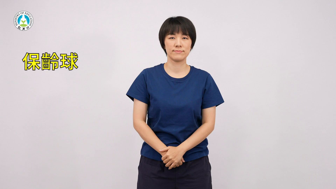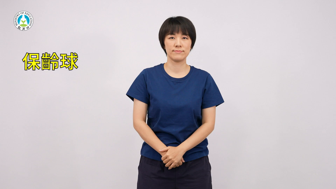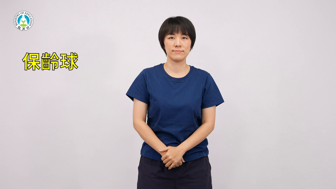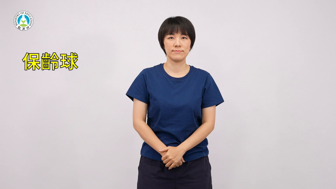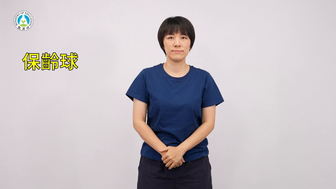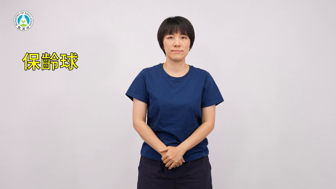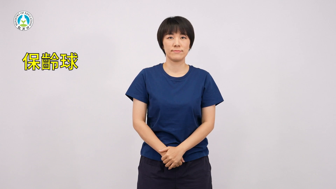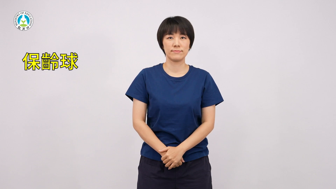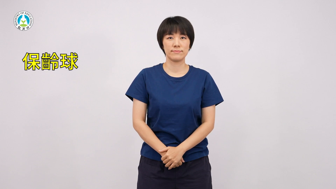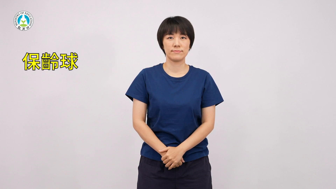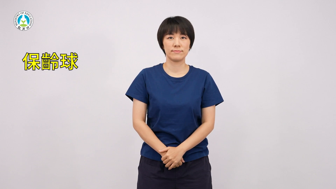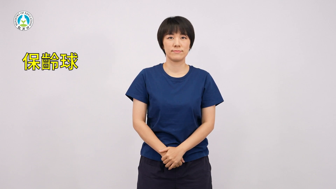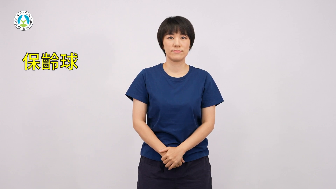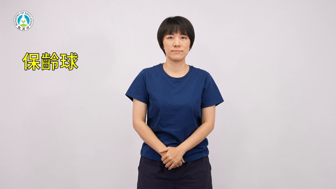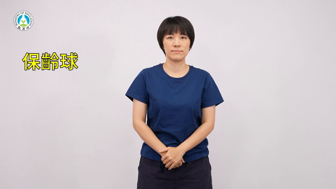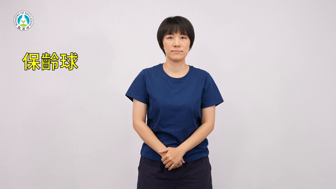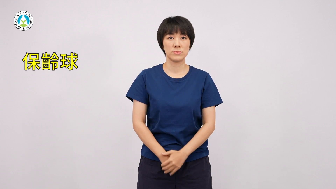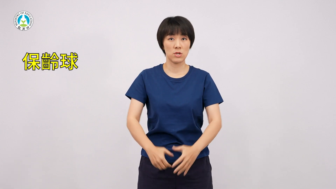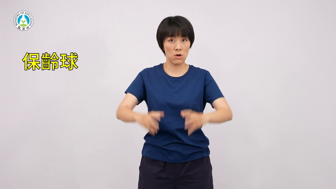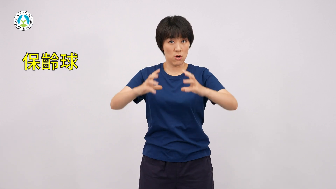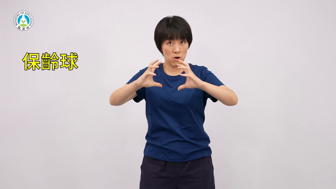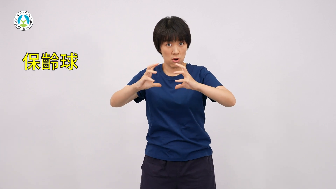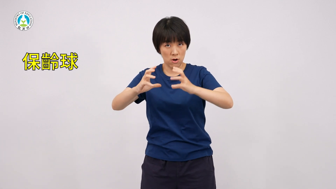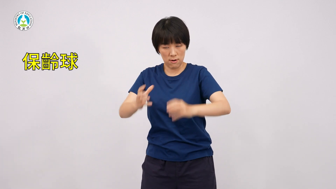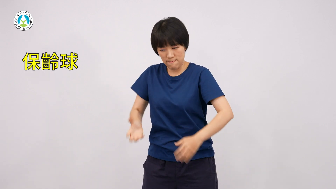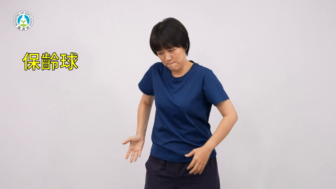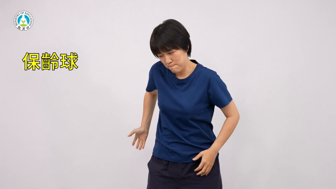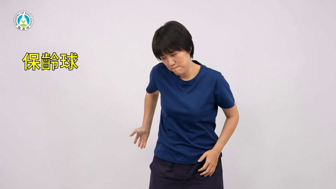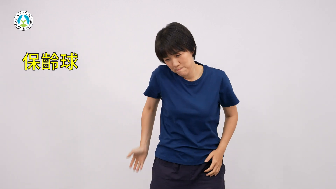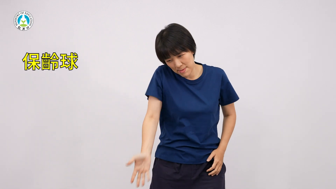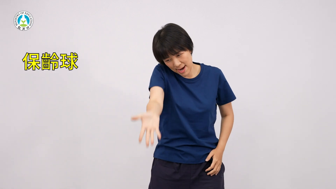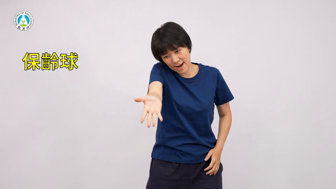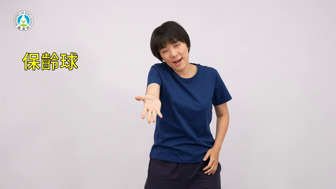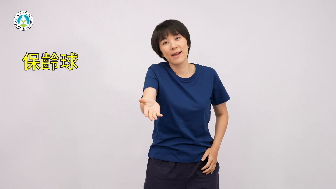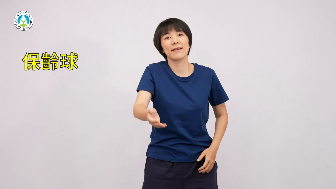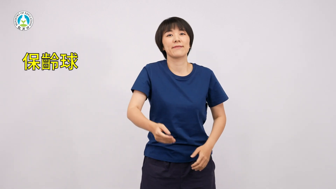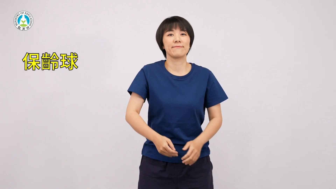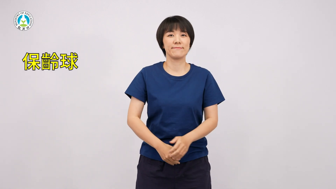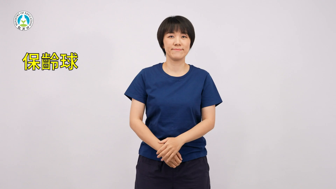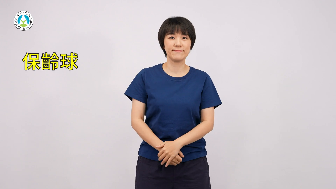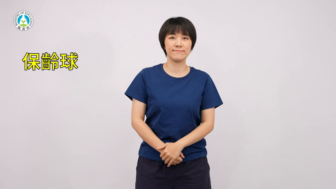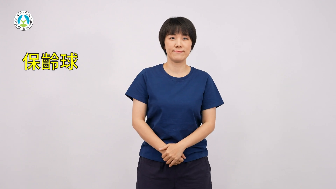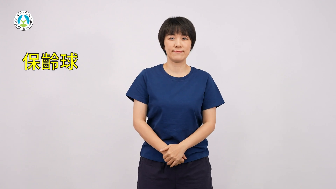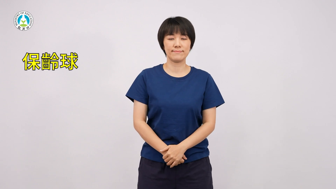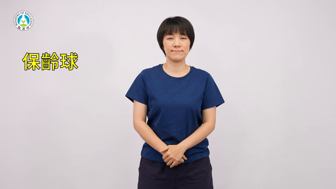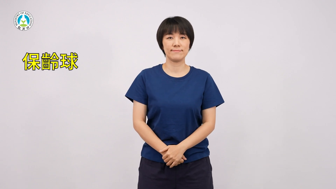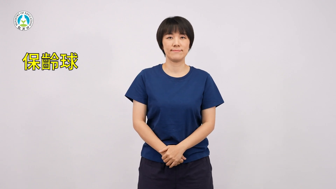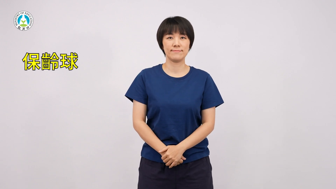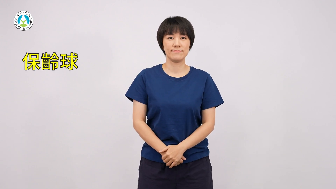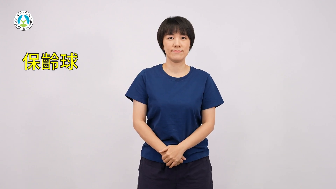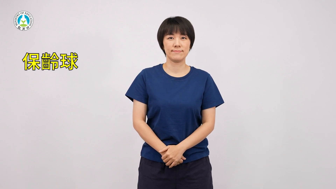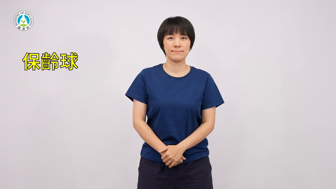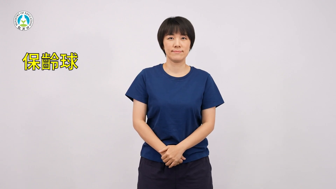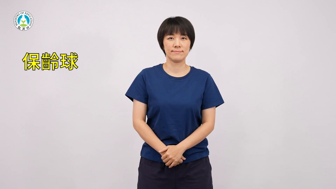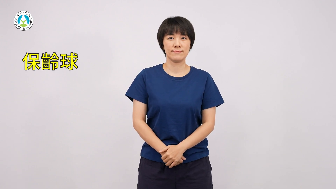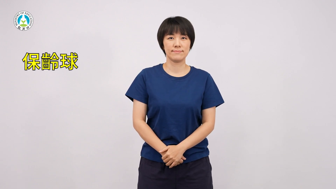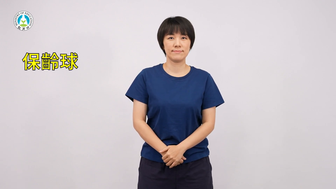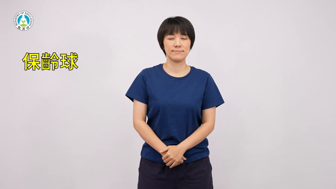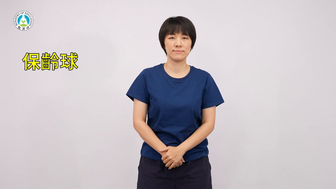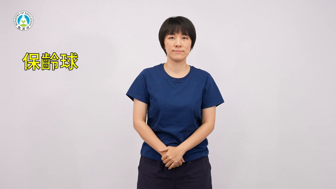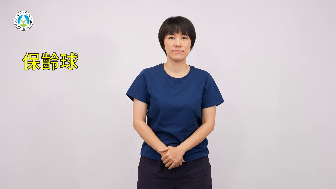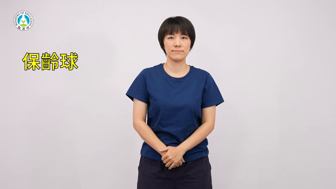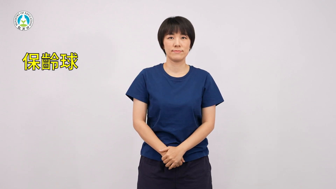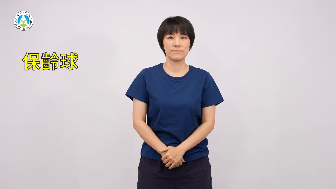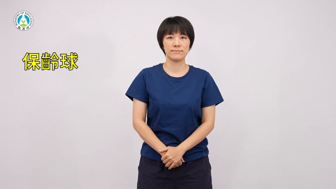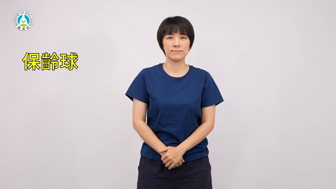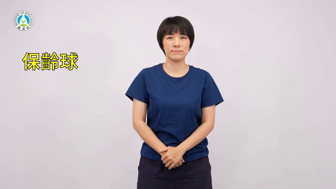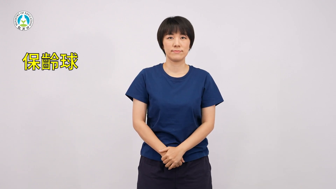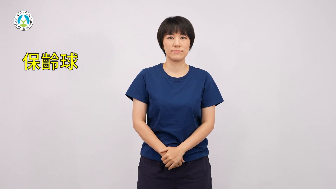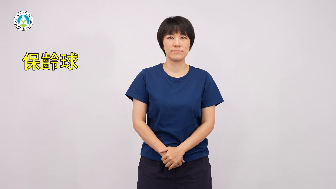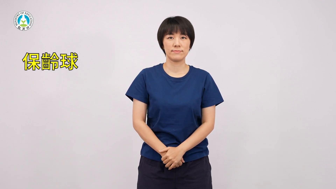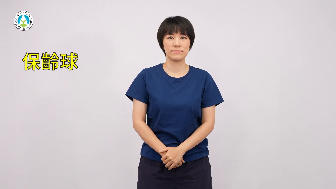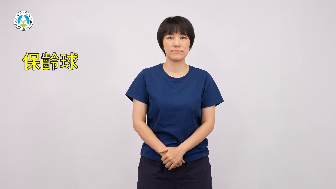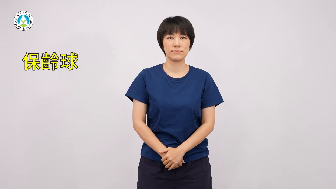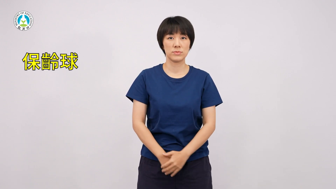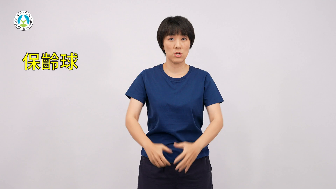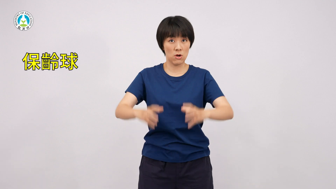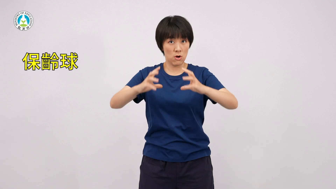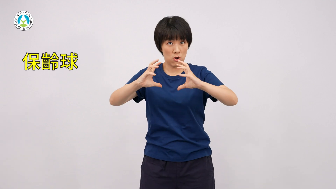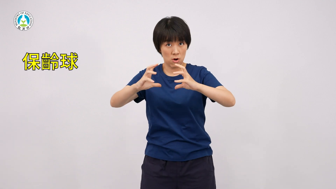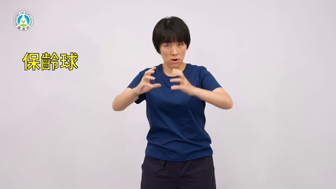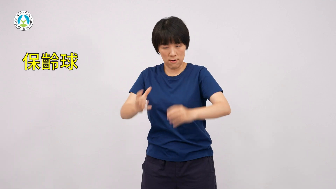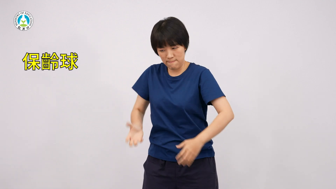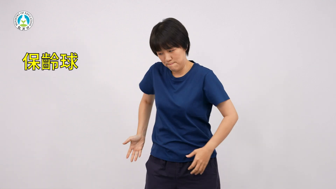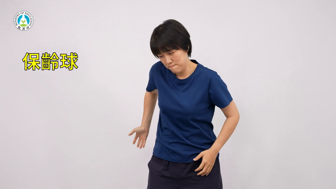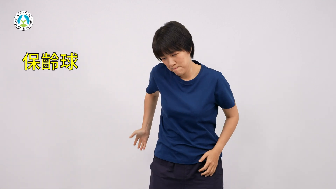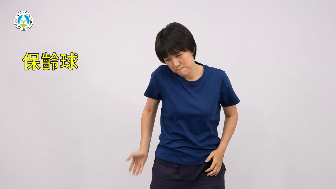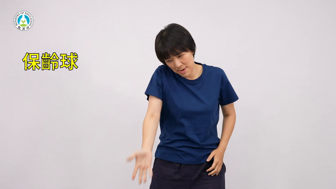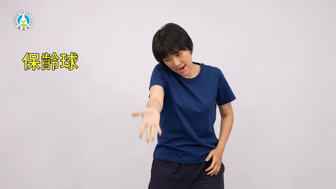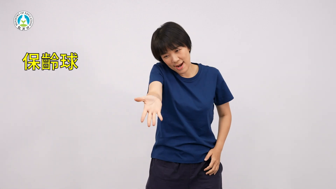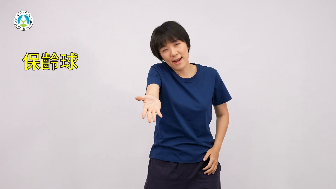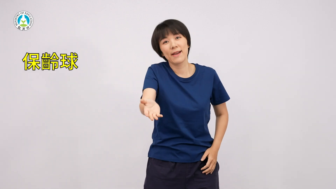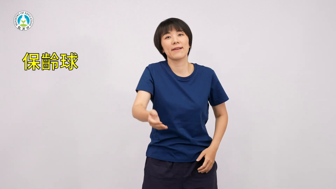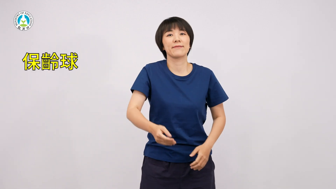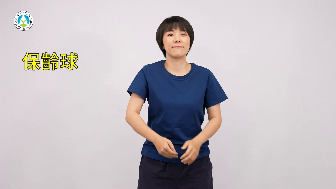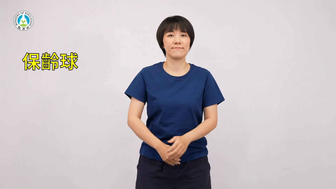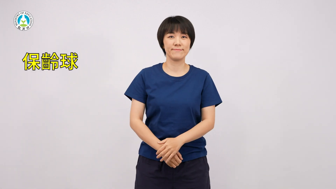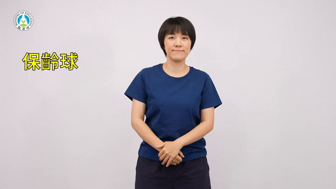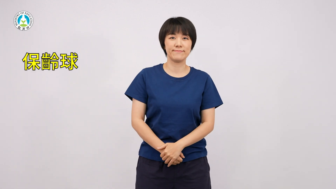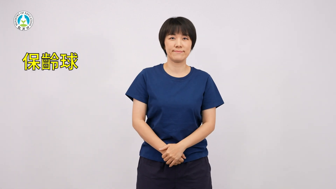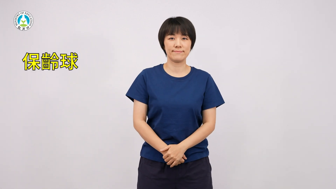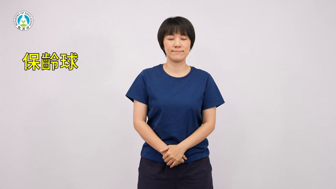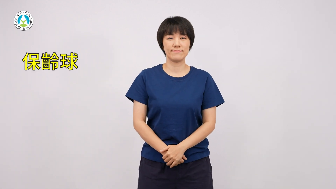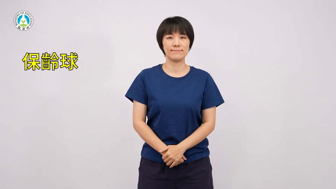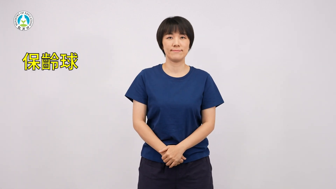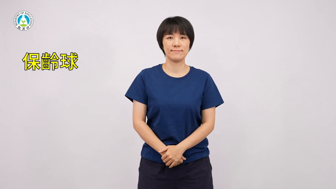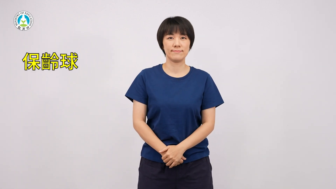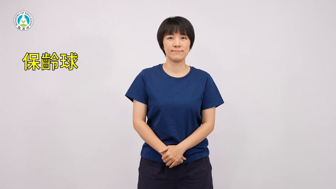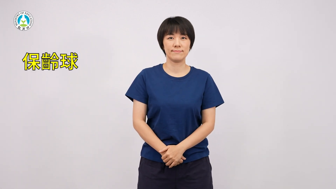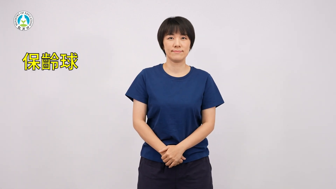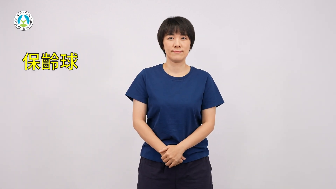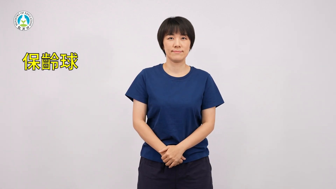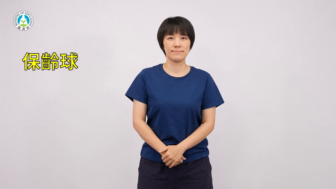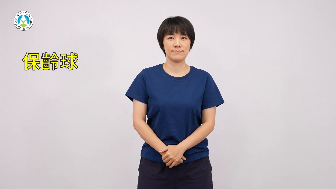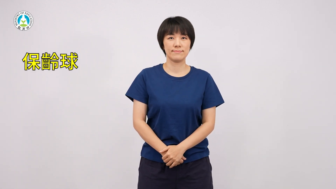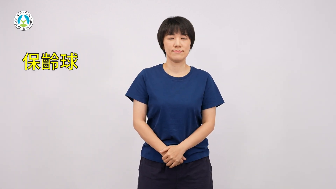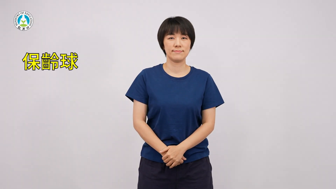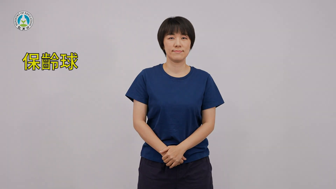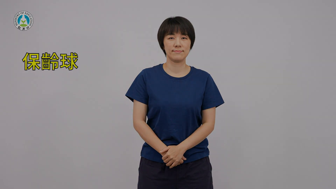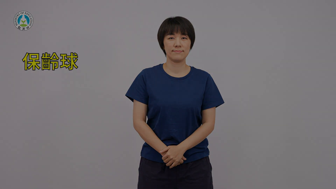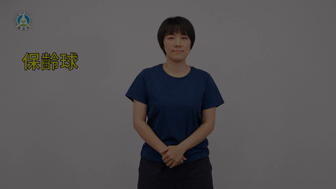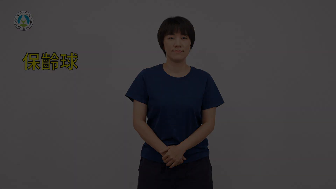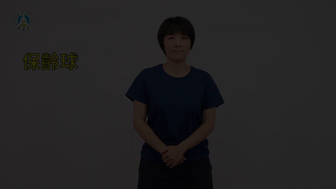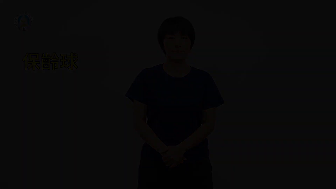保齡球